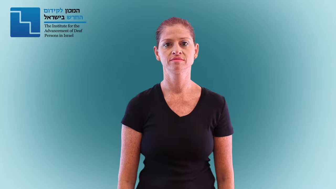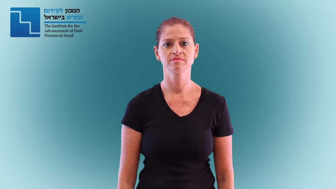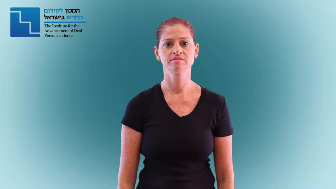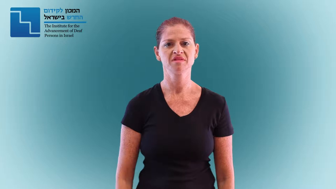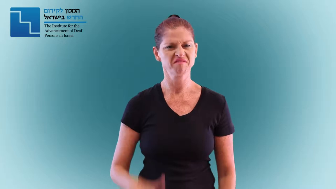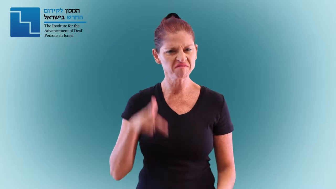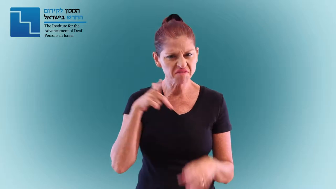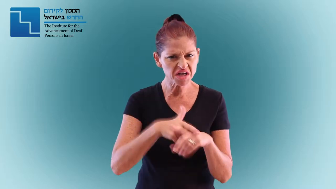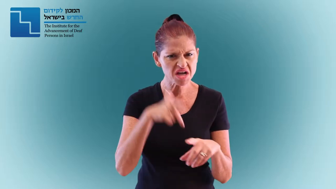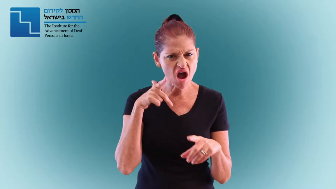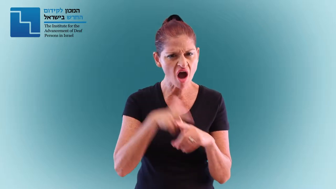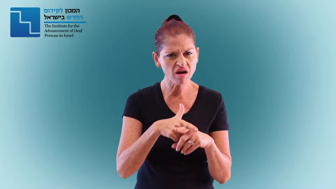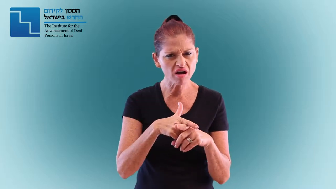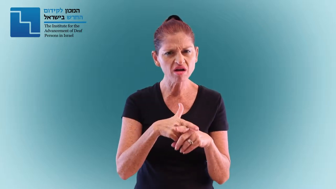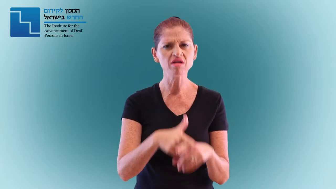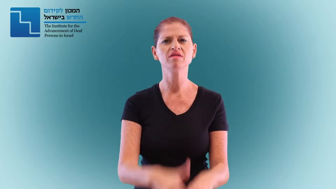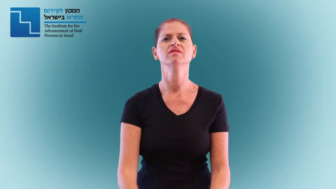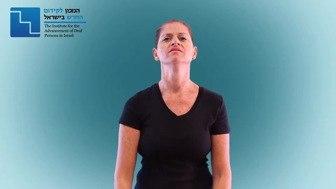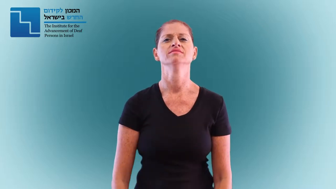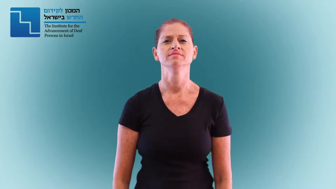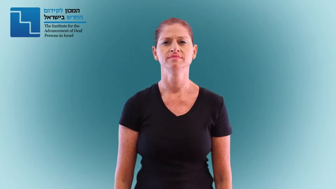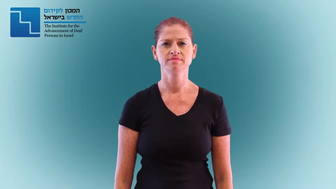להפריע